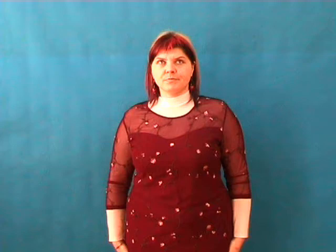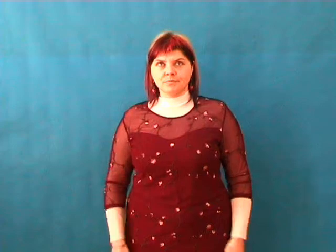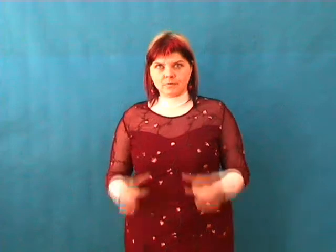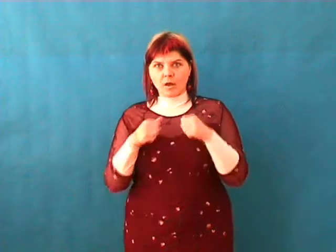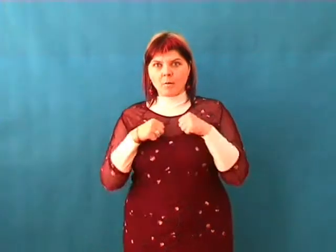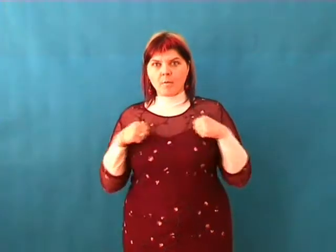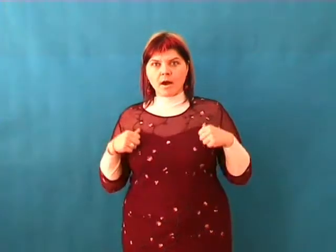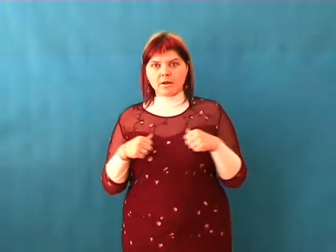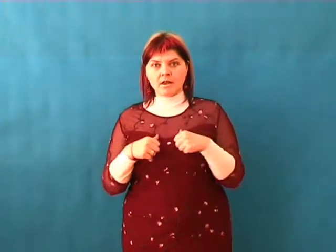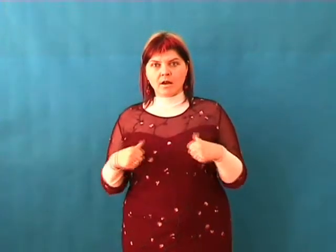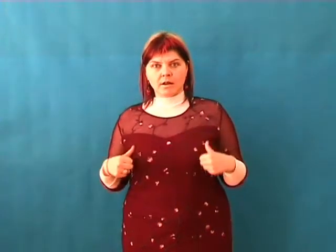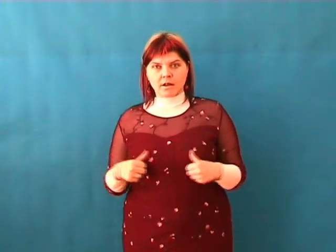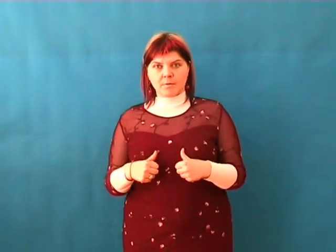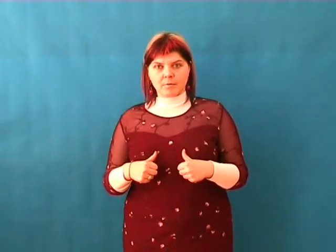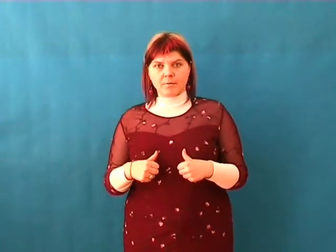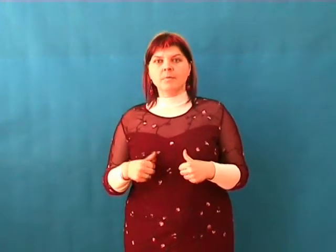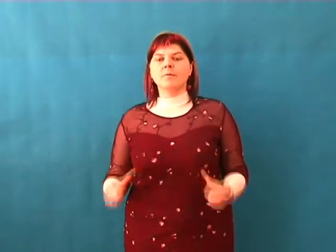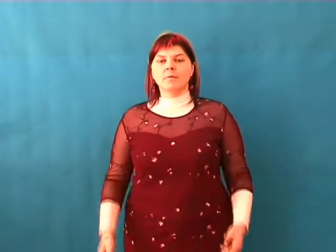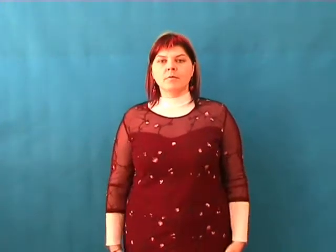marynarka